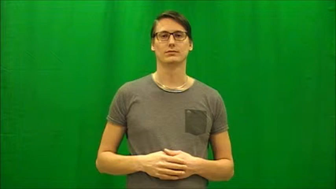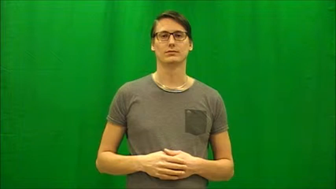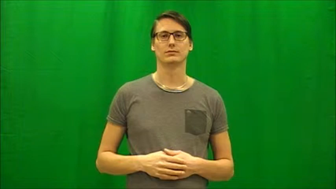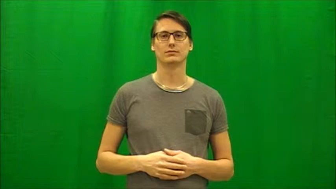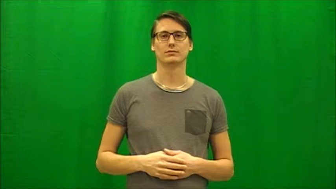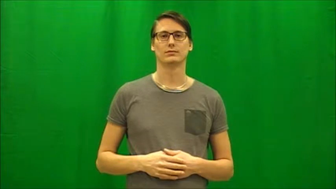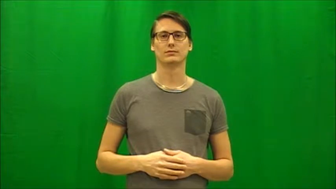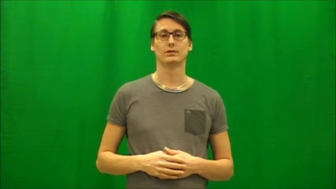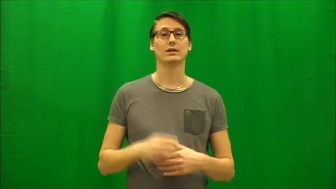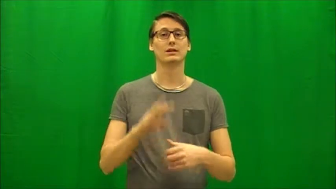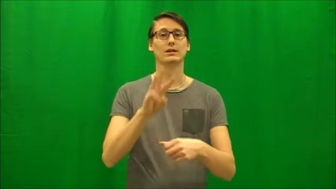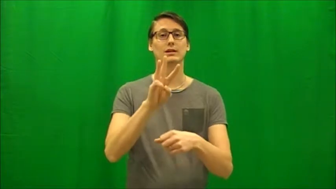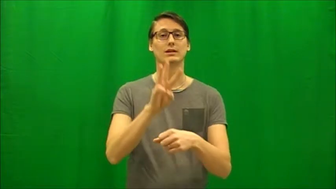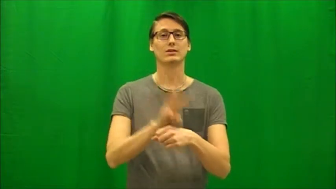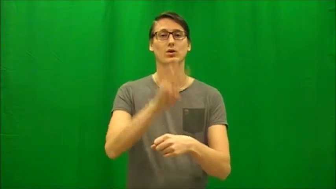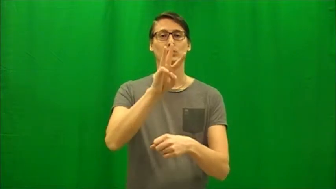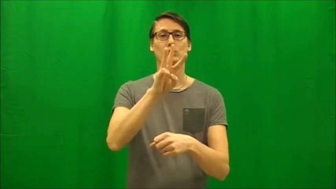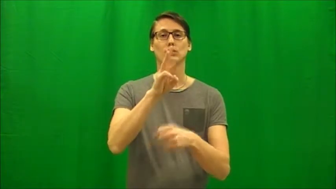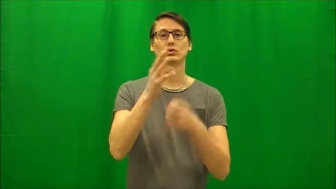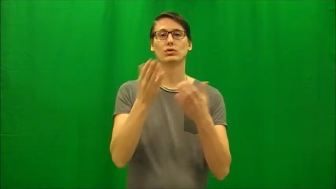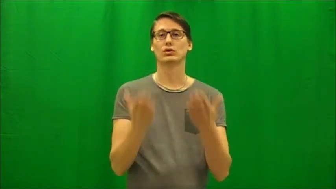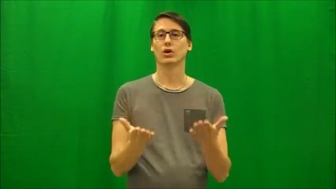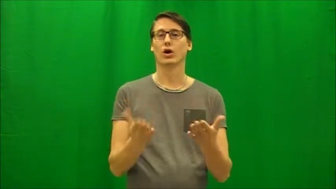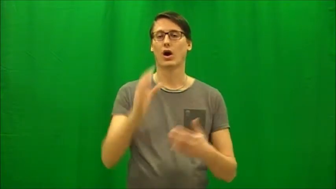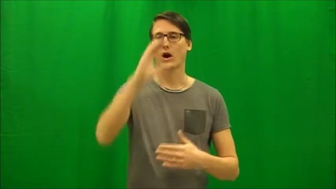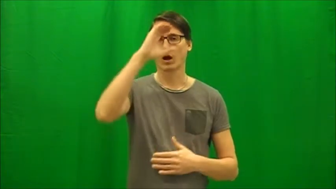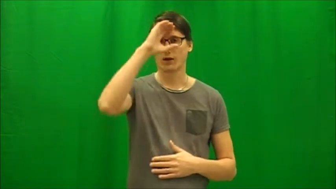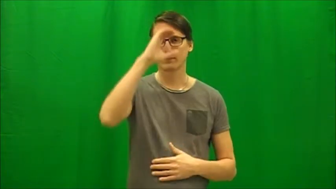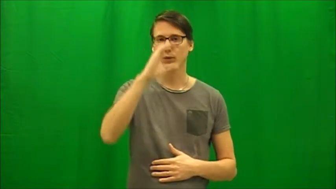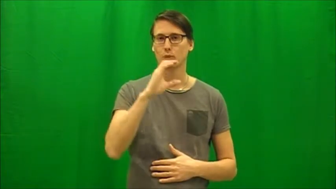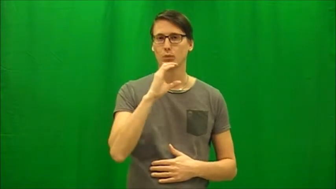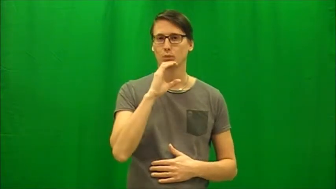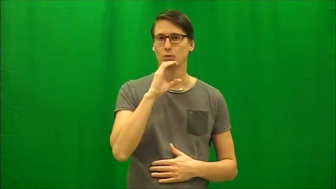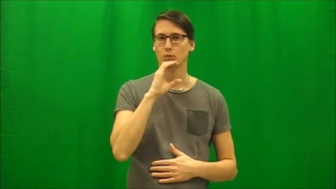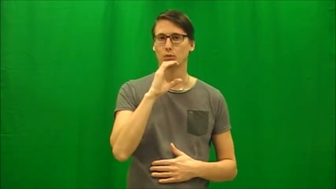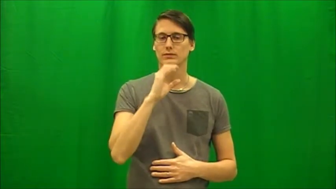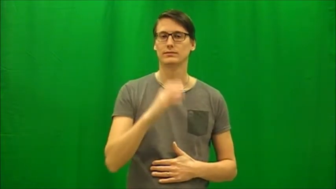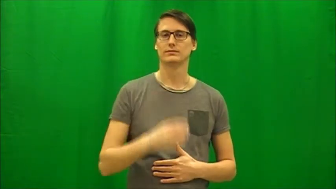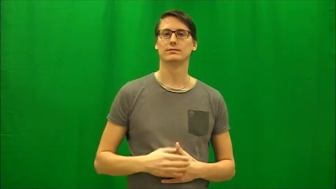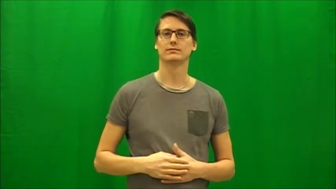TRETTONDAGSAFTON